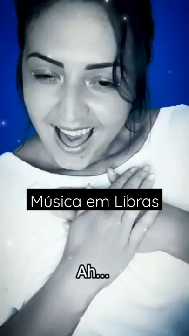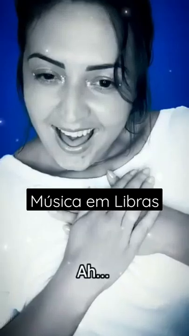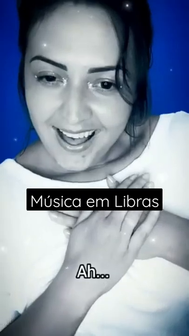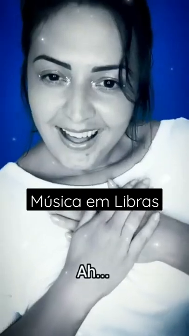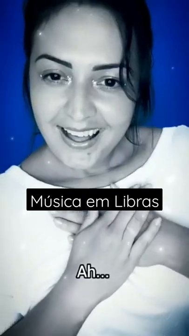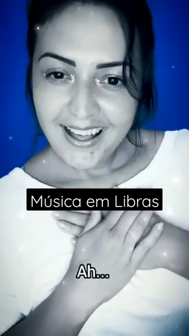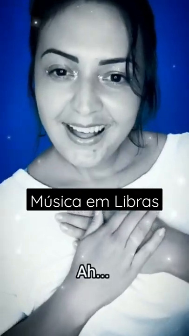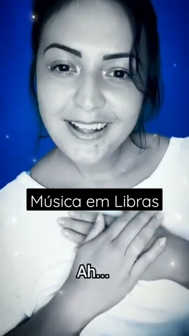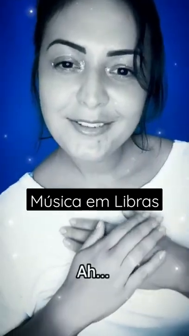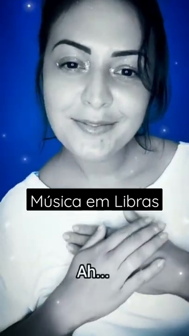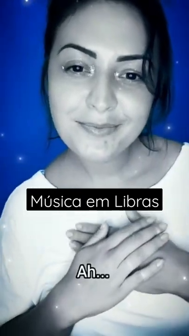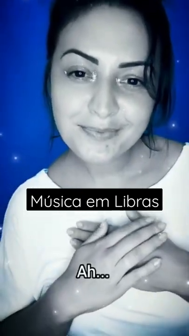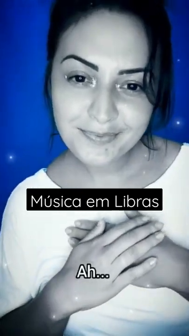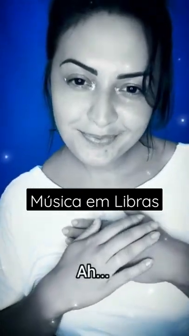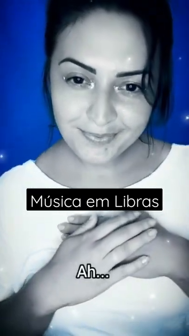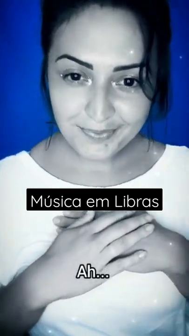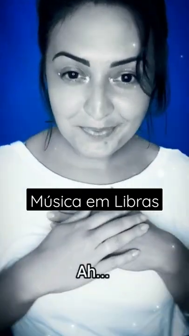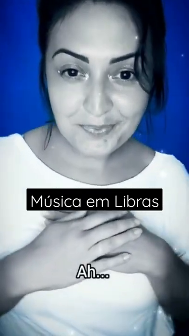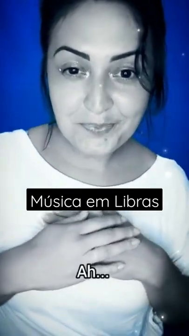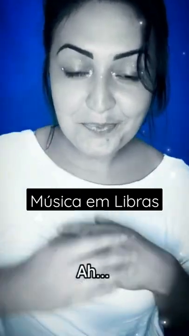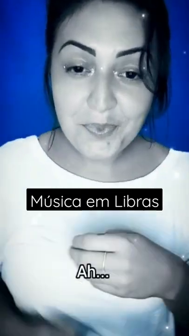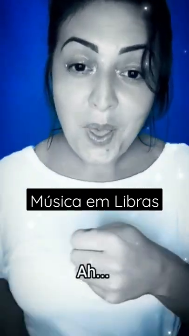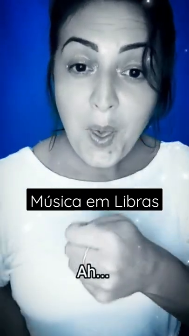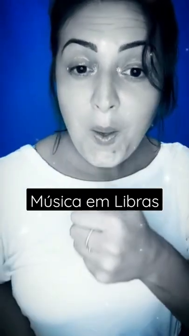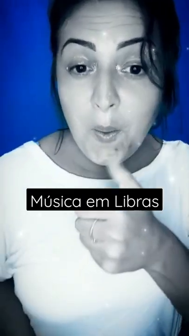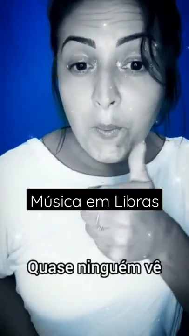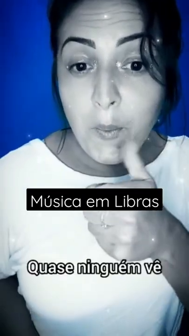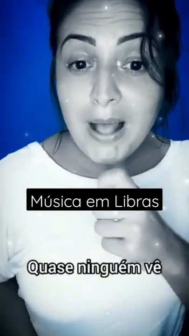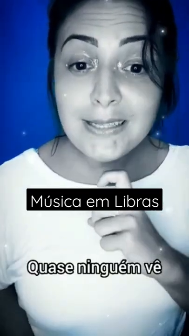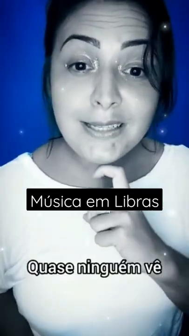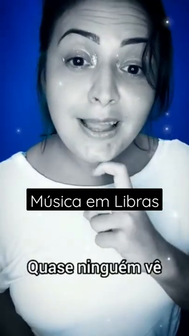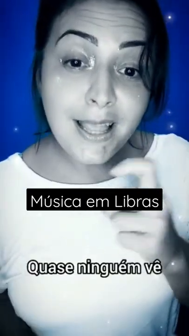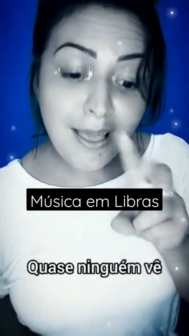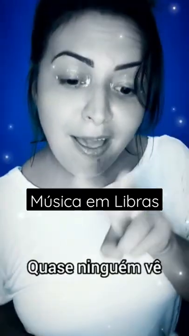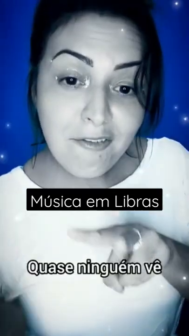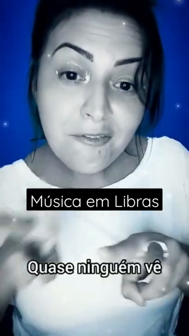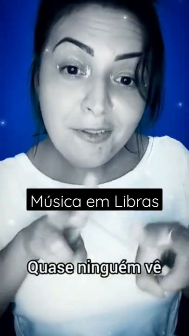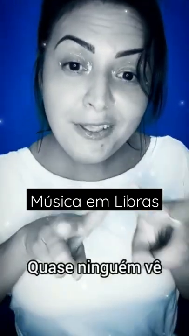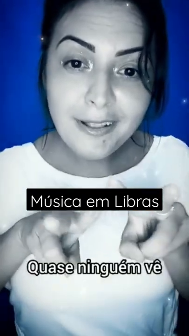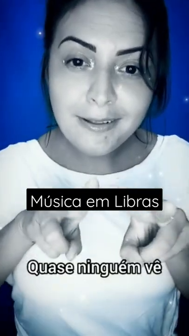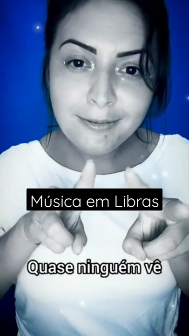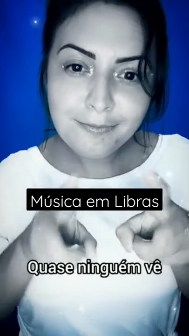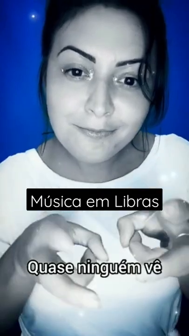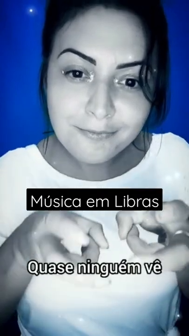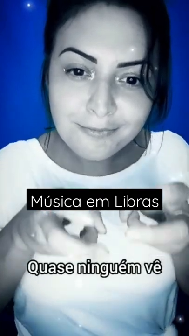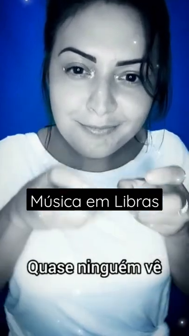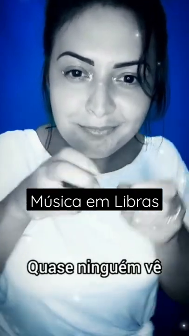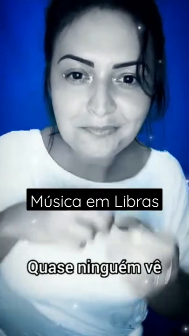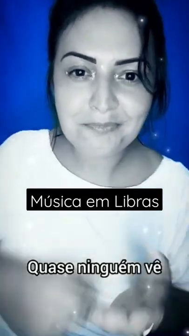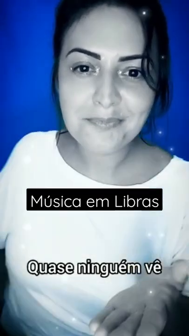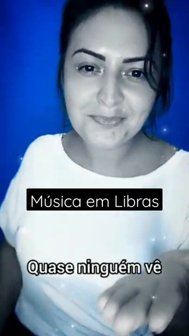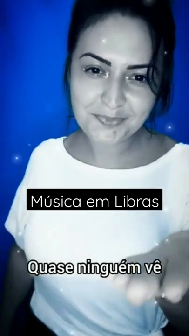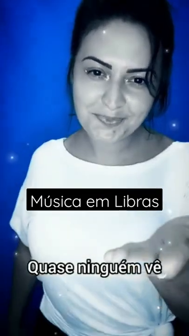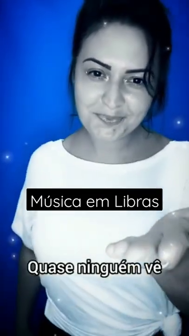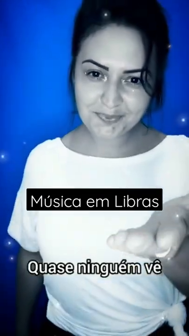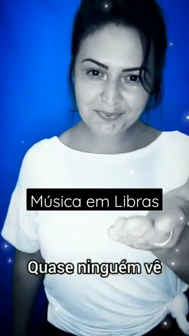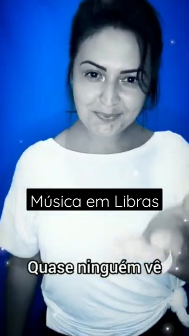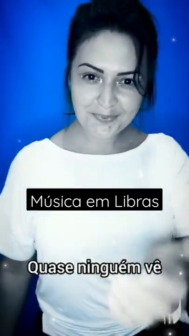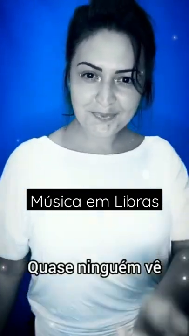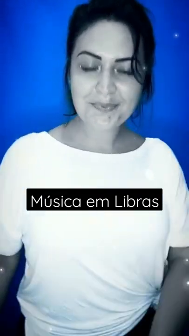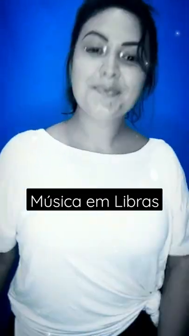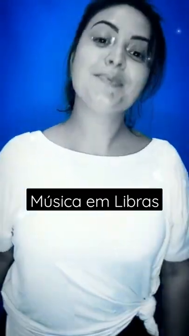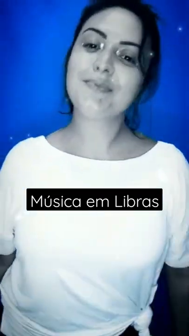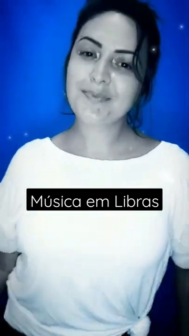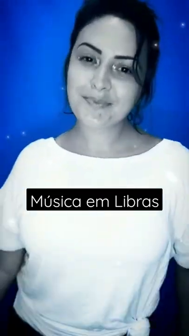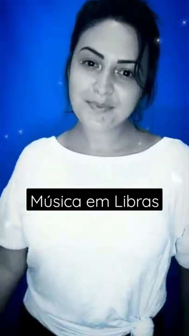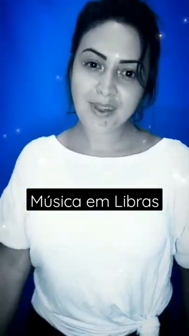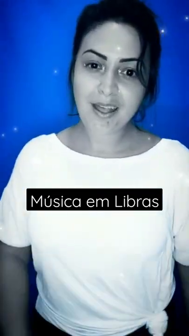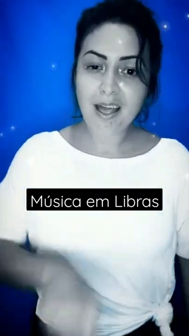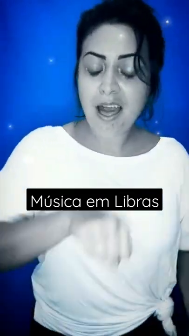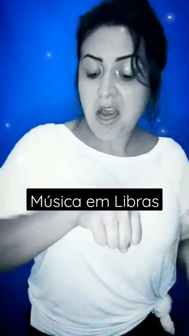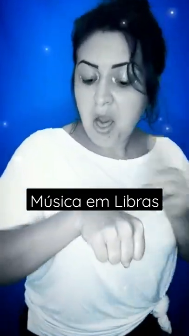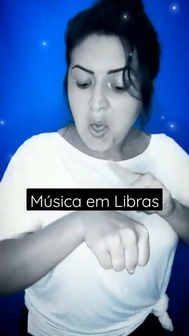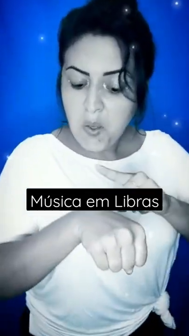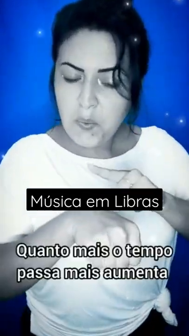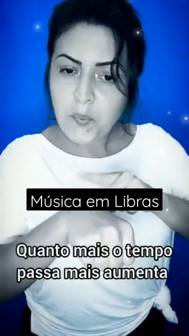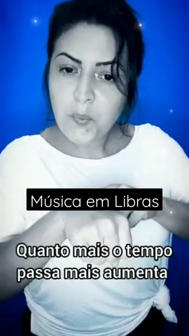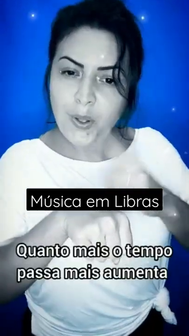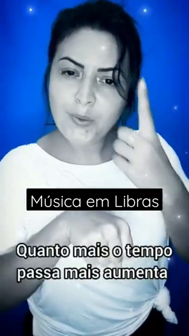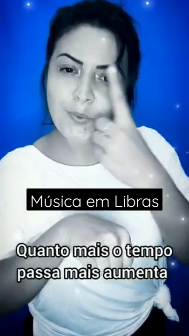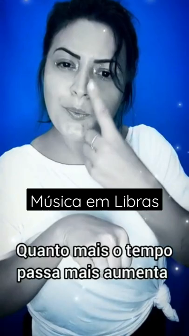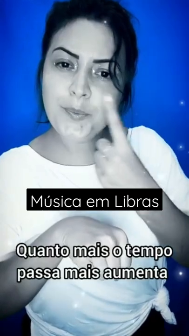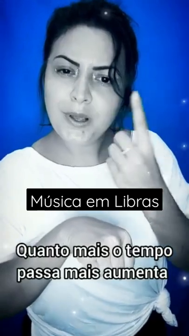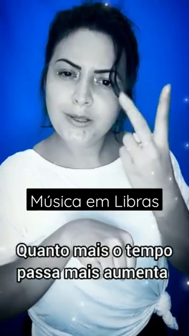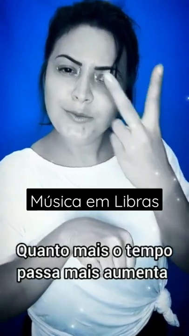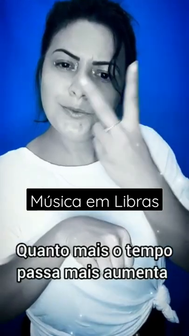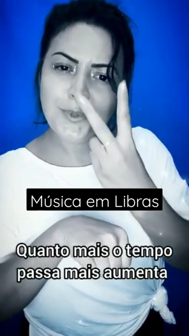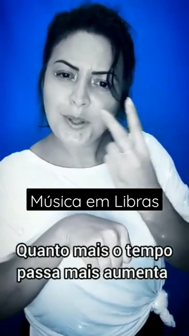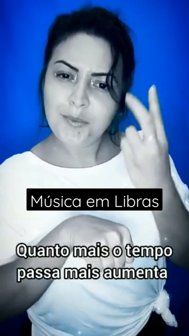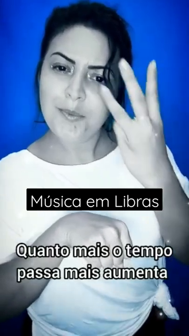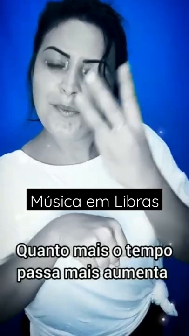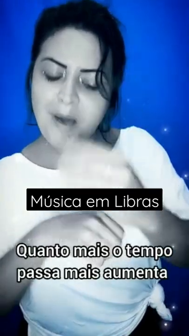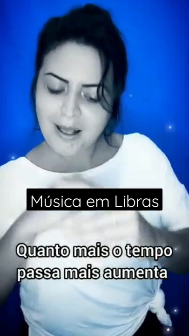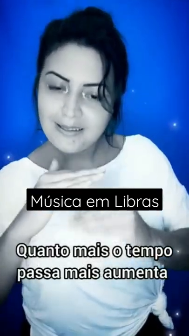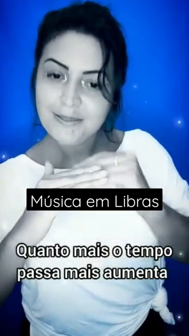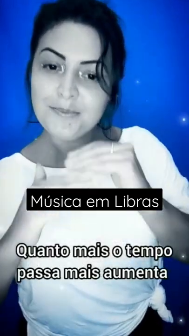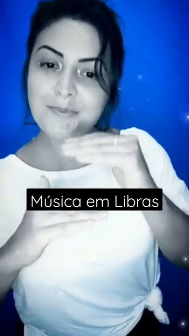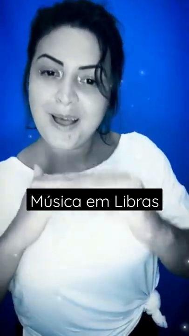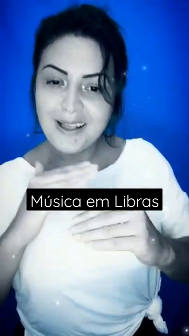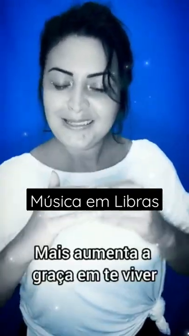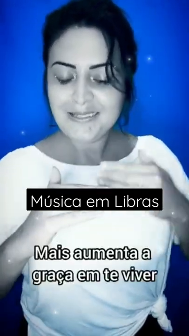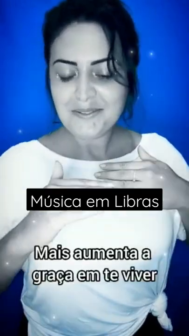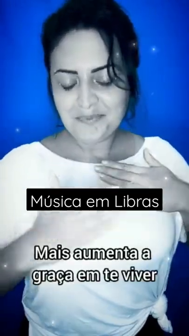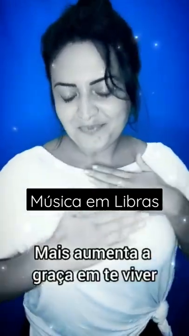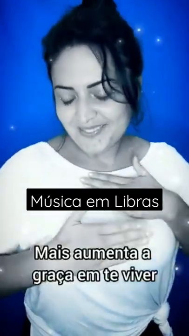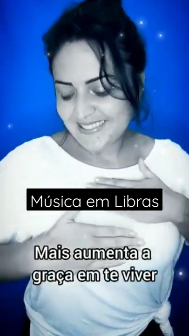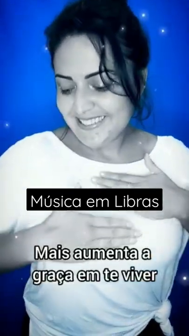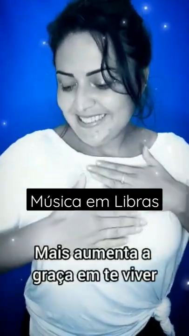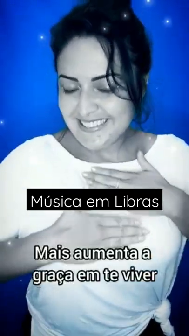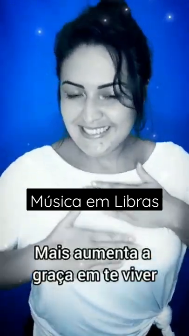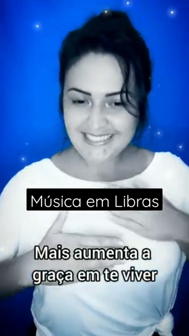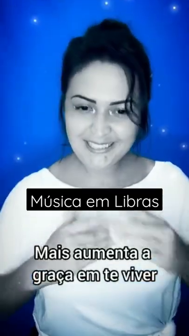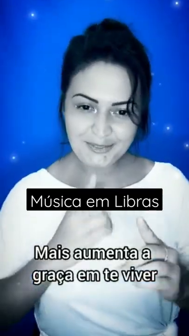Amei te ver